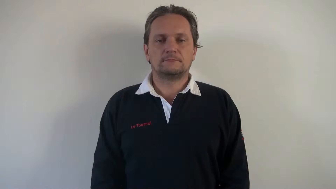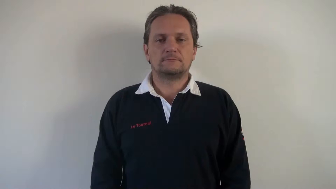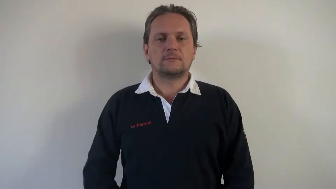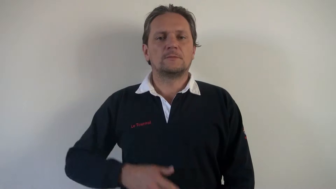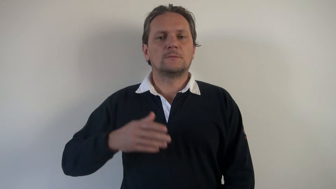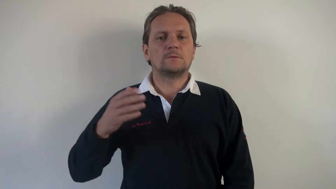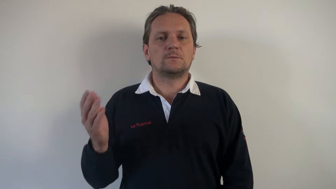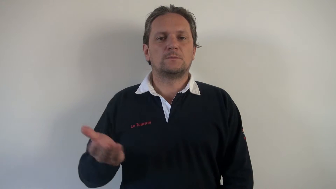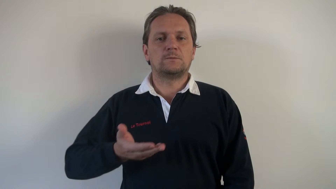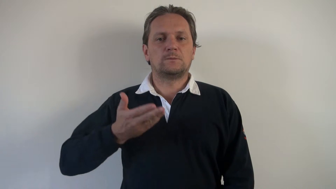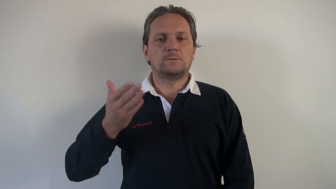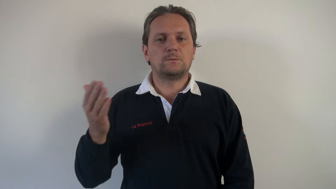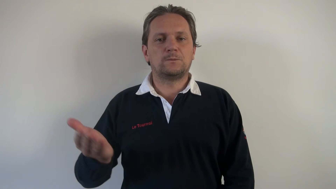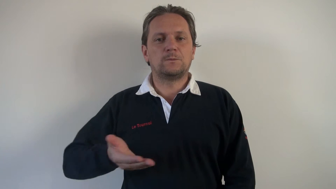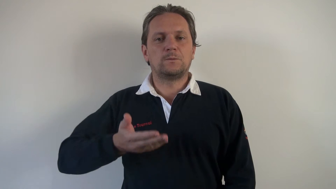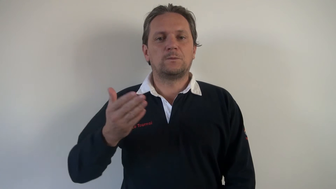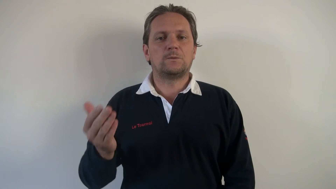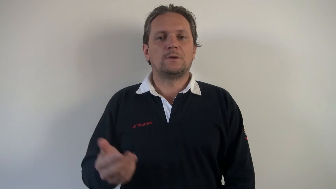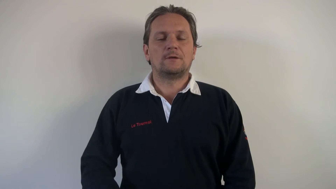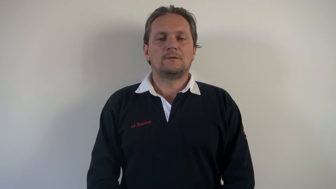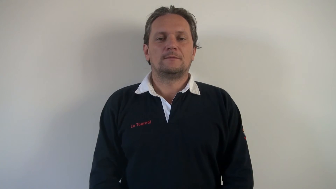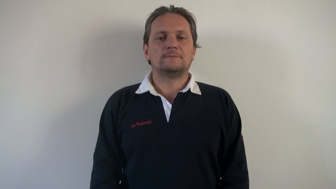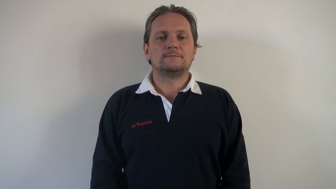Waouh